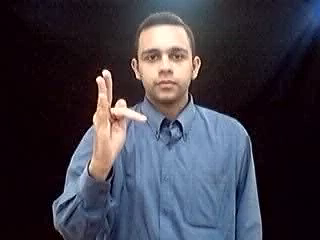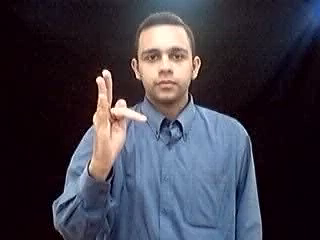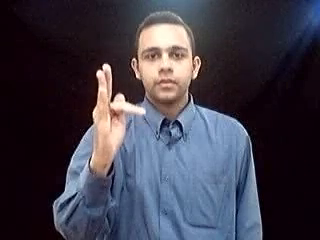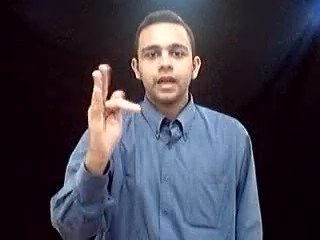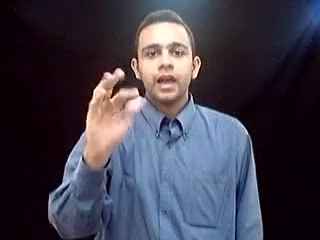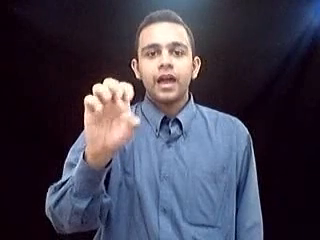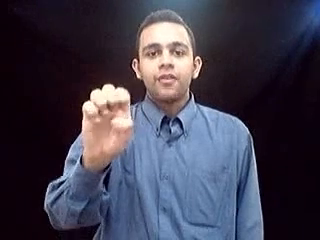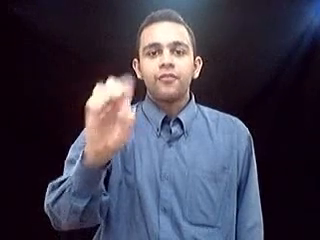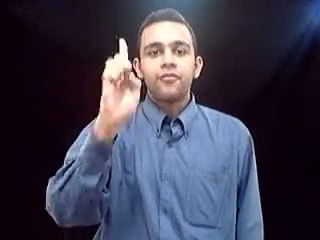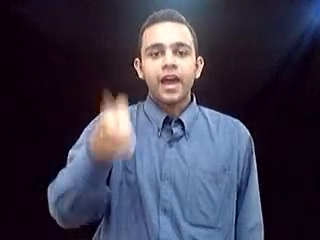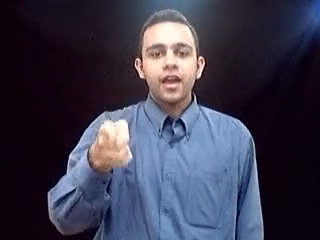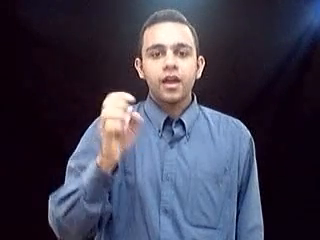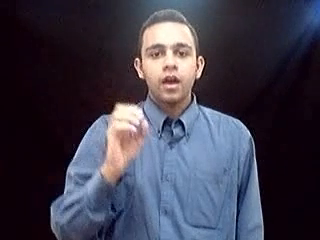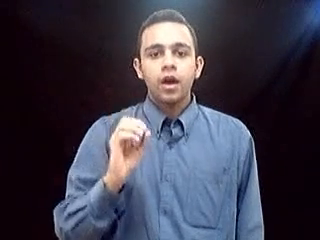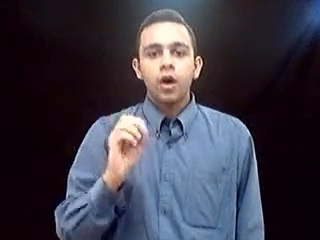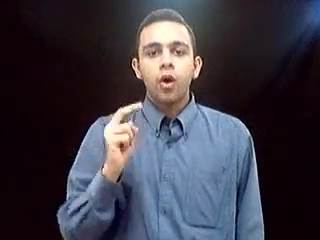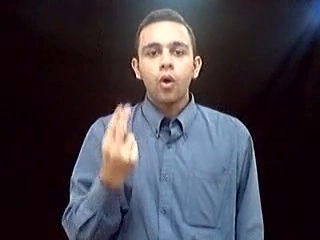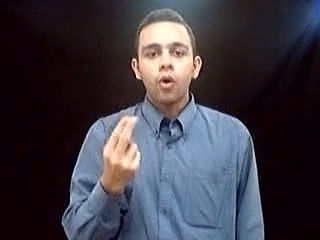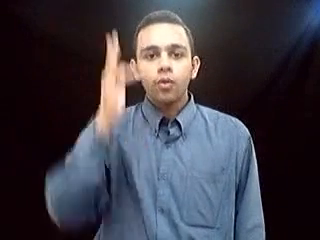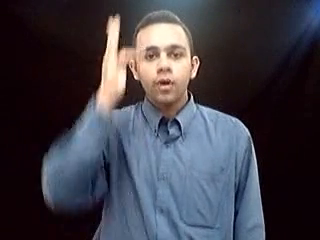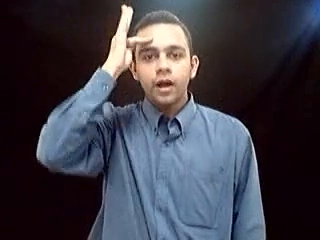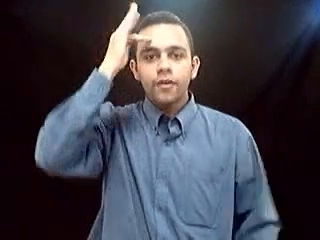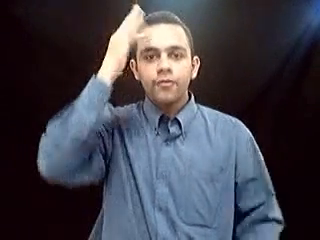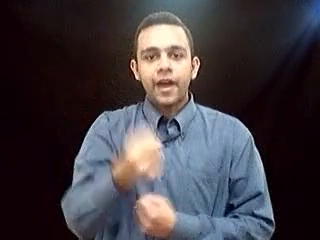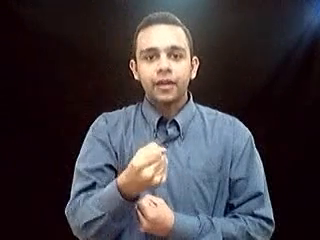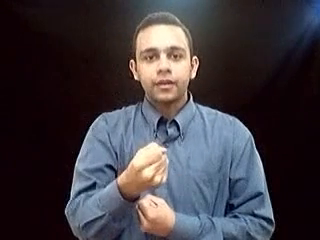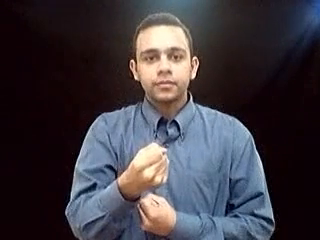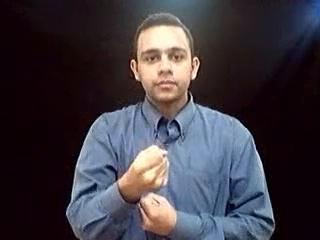fe